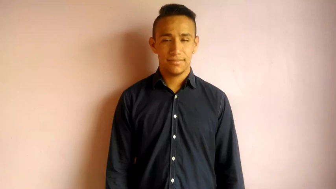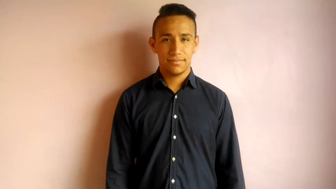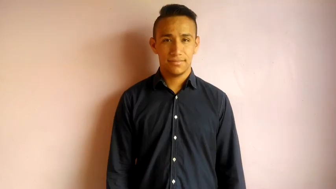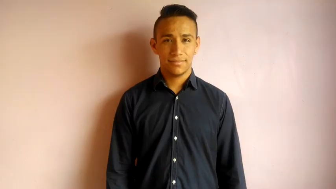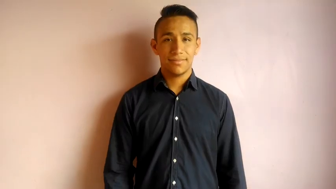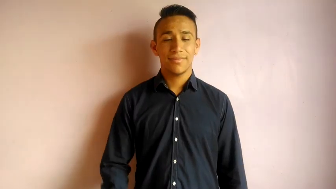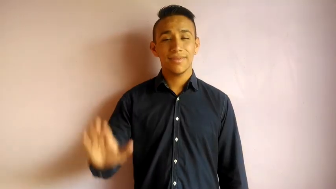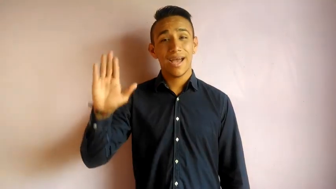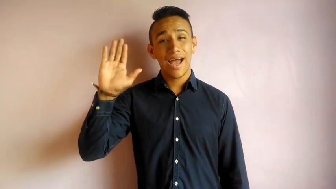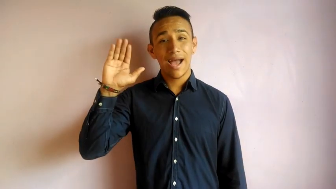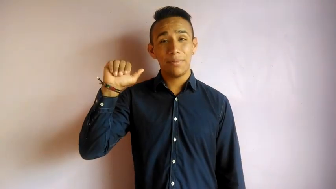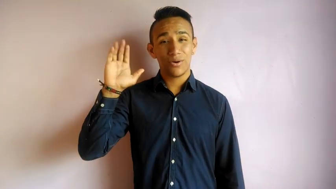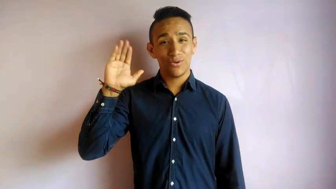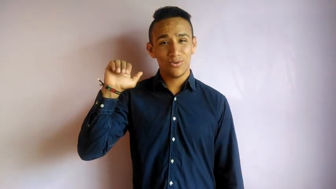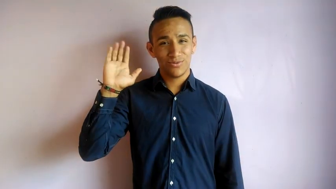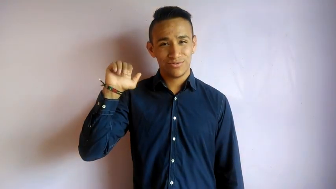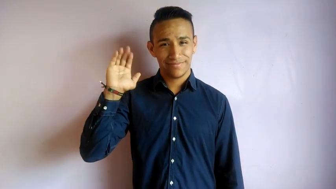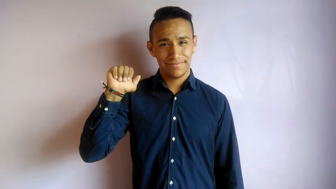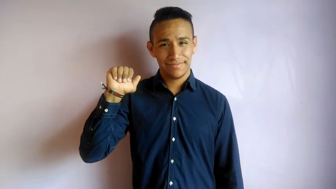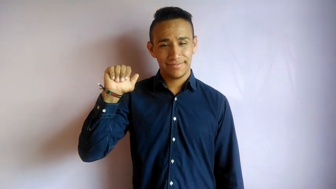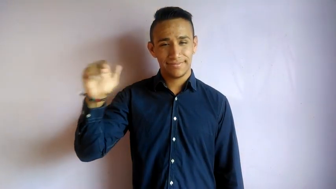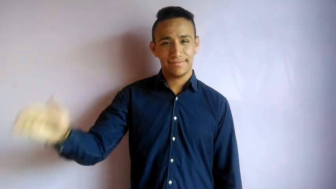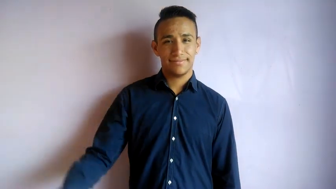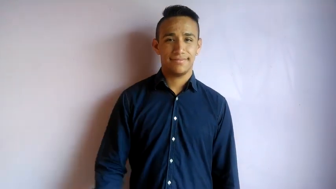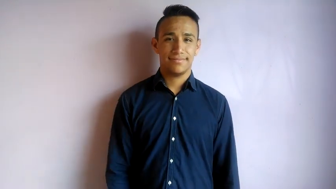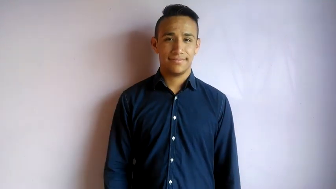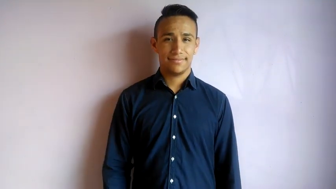adios